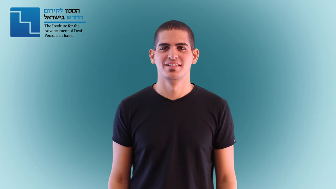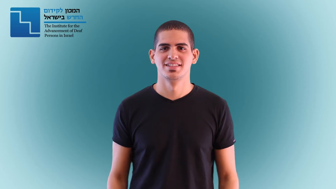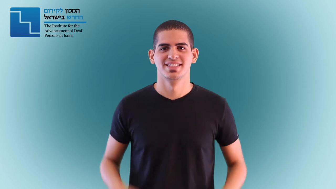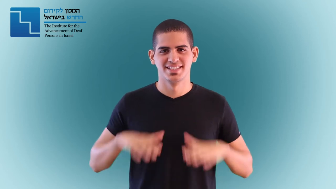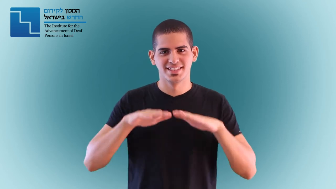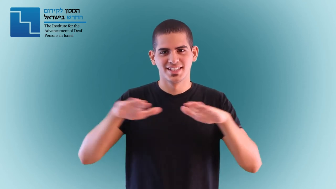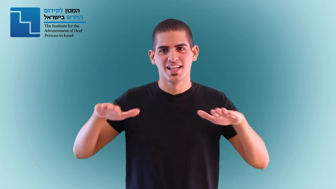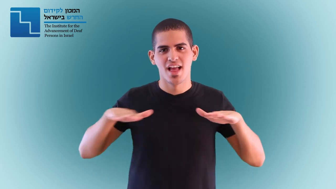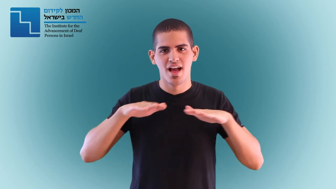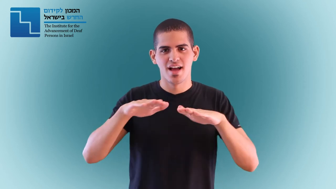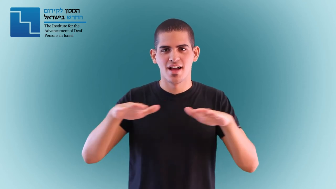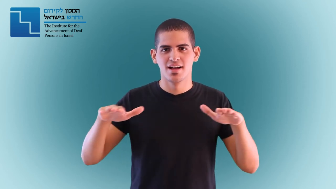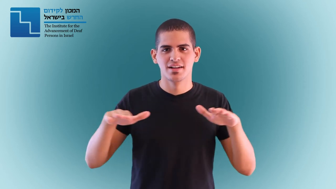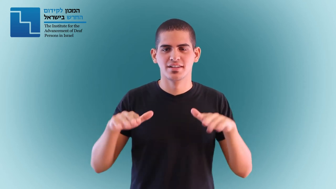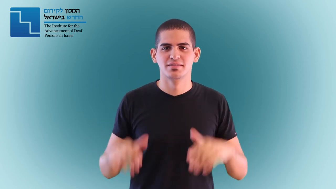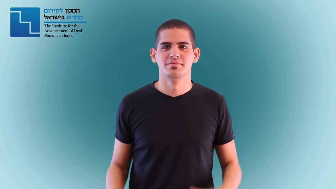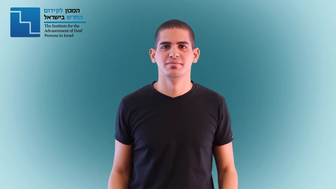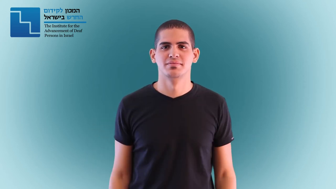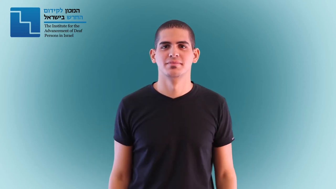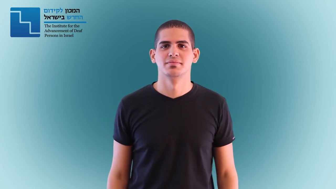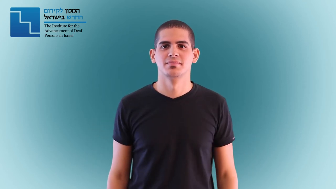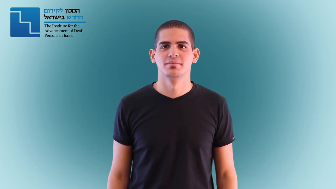שחייה